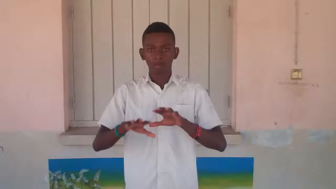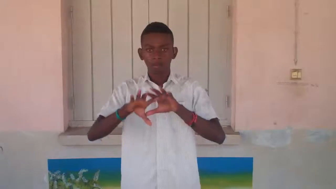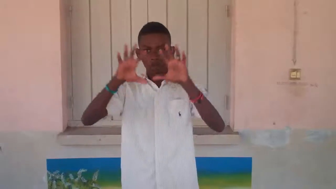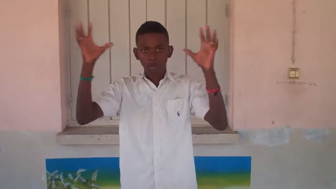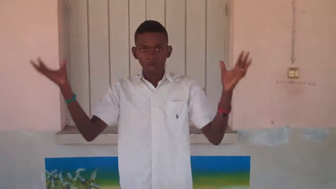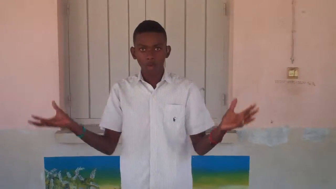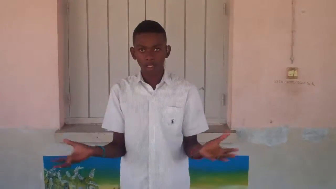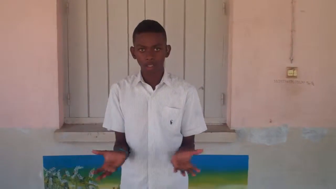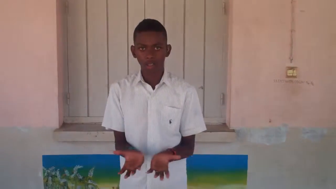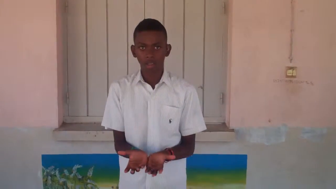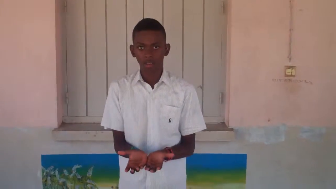baolina